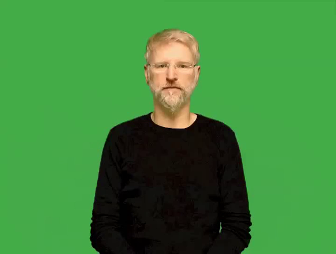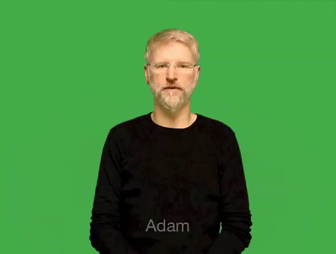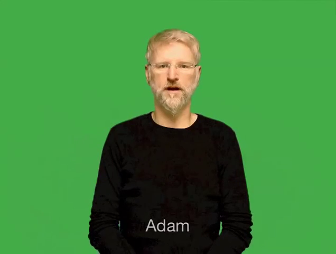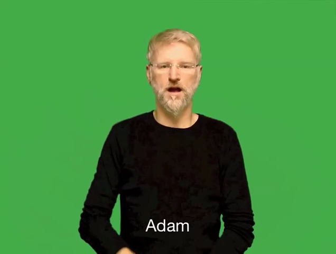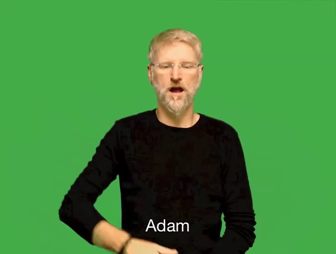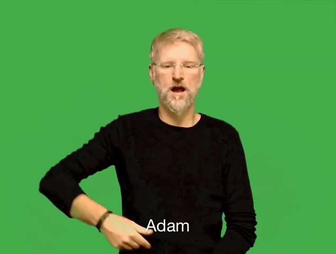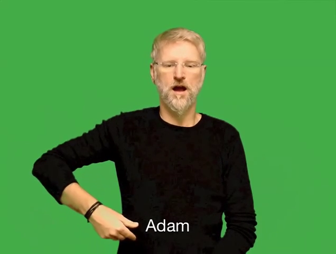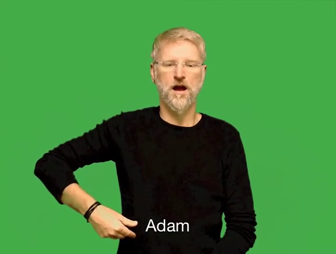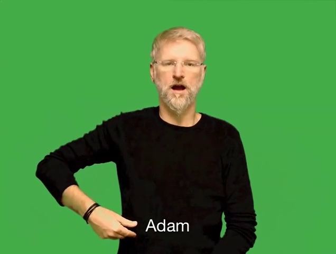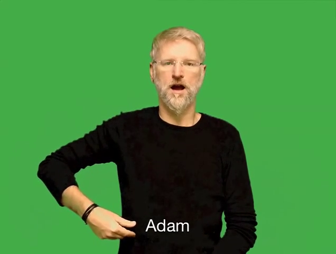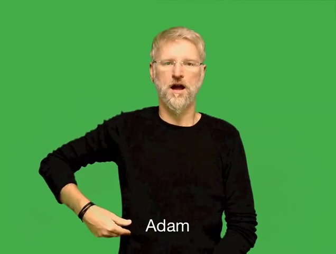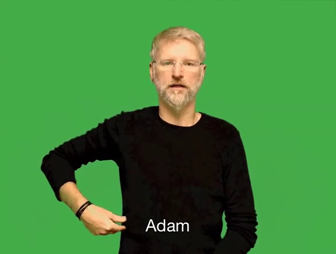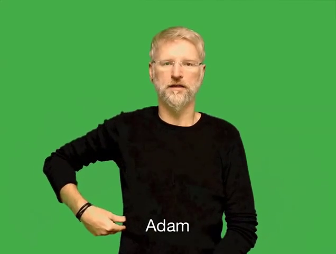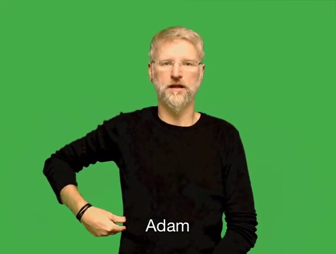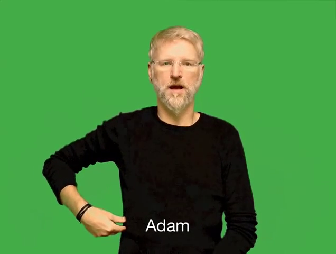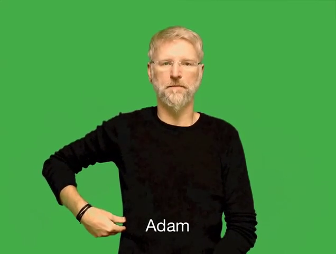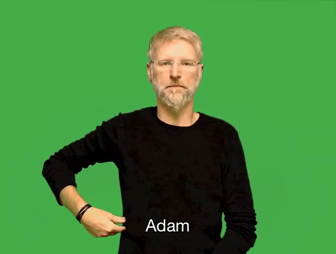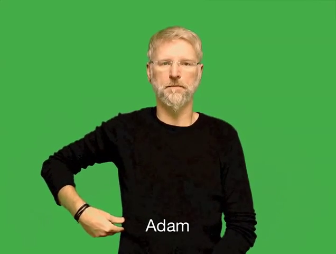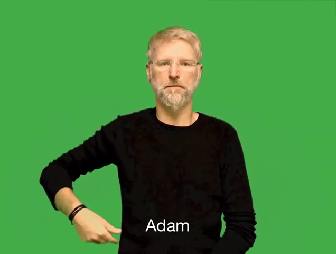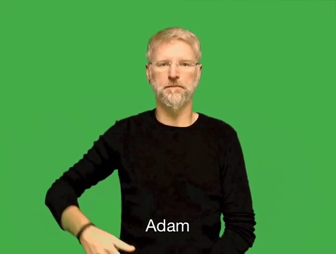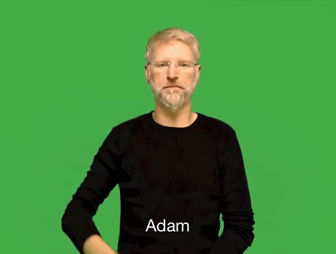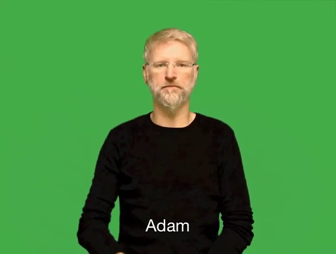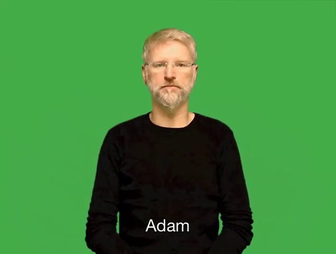Adam